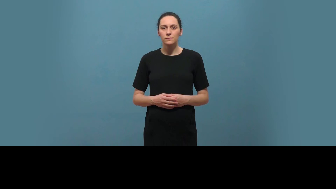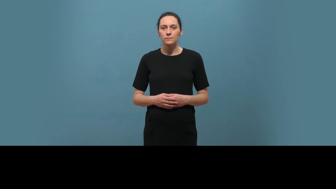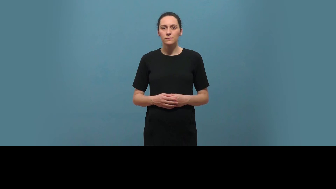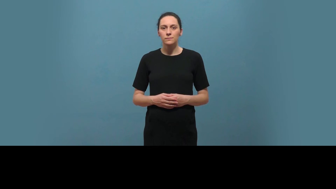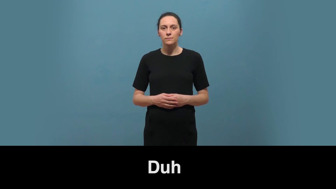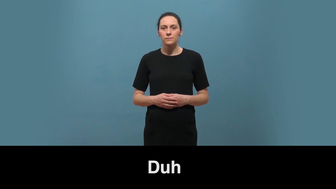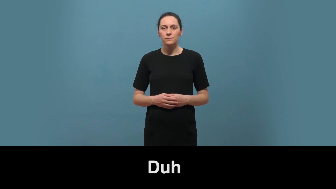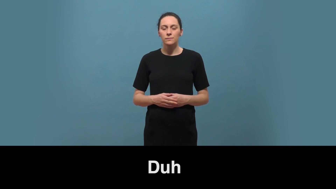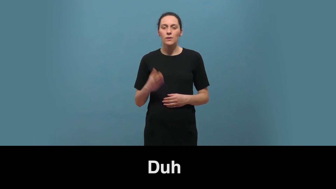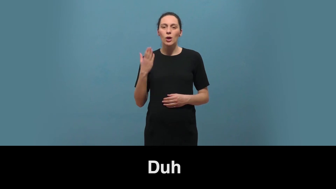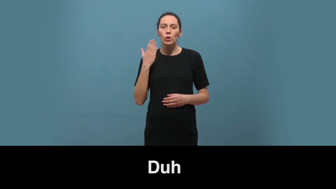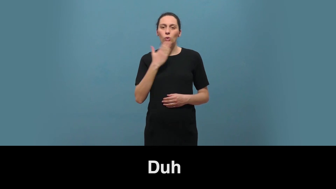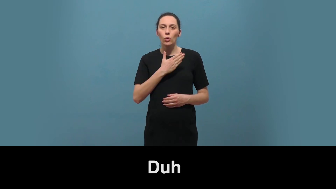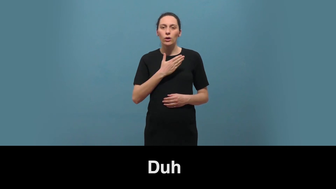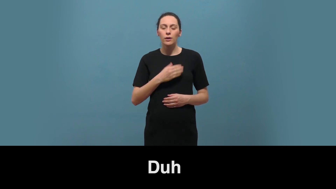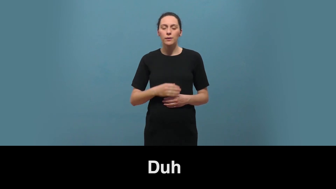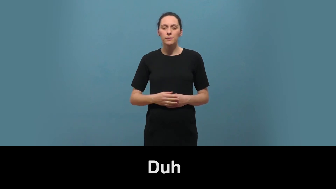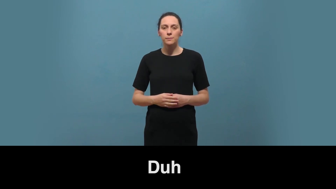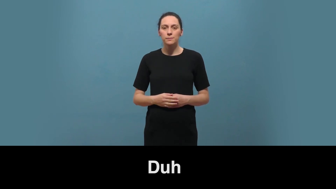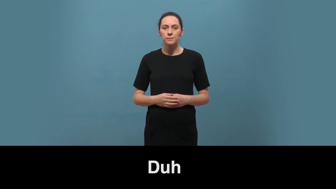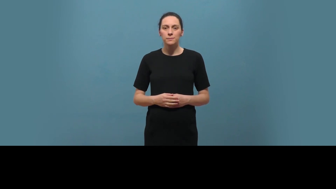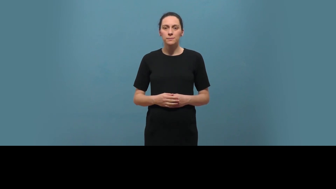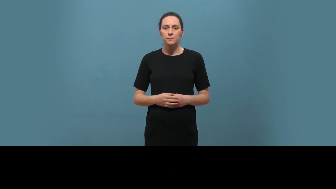Duh